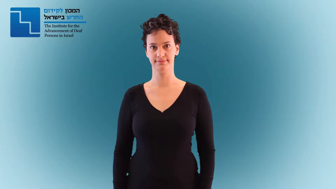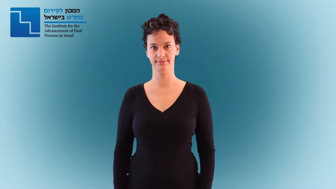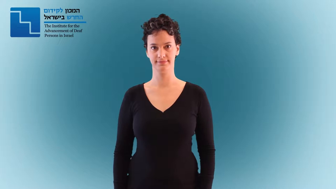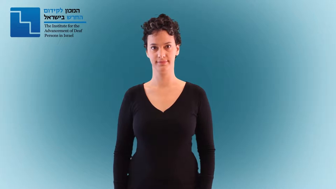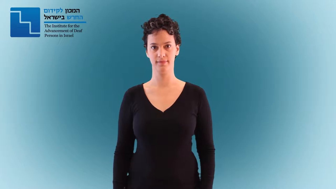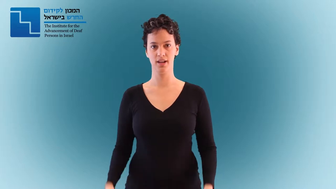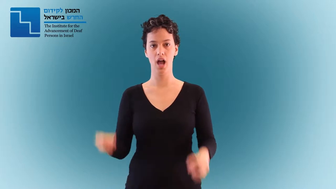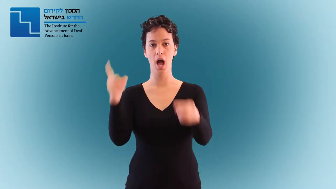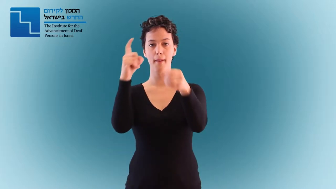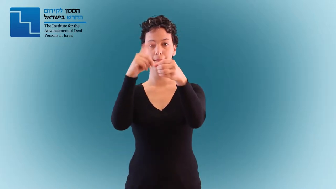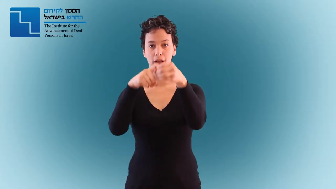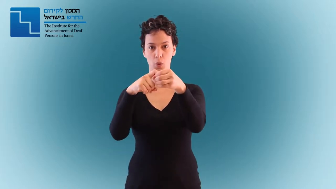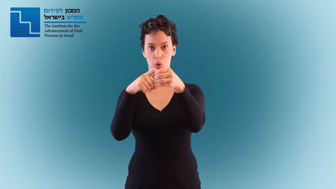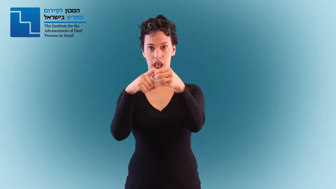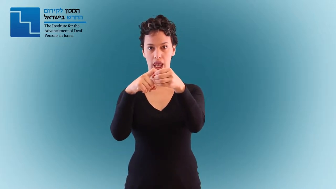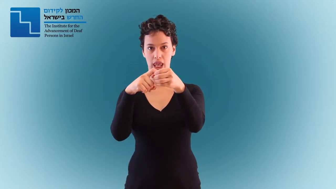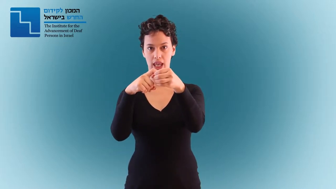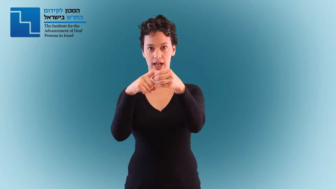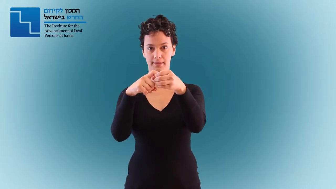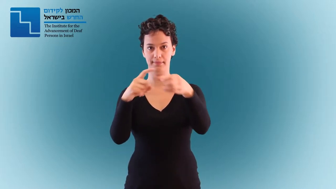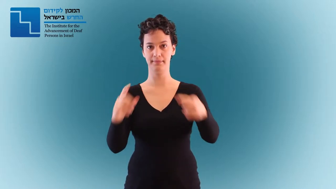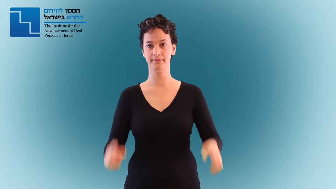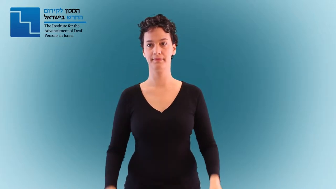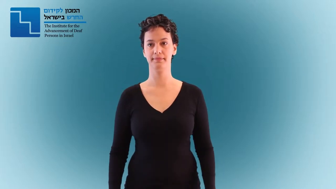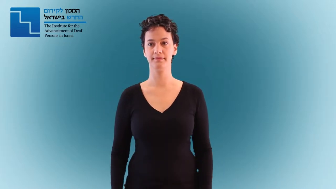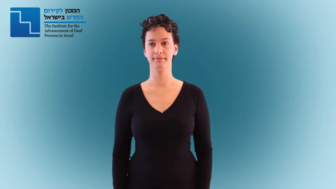מנעול